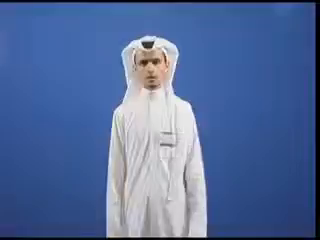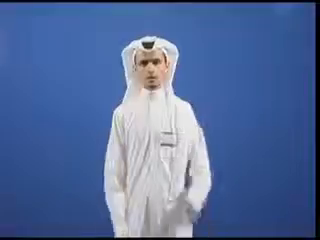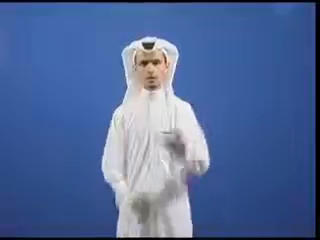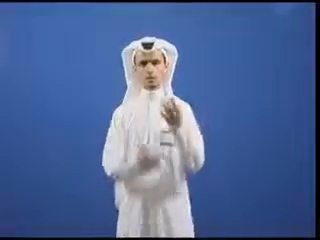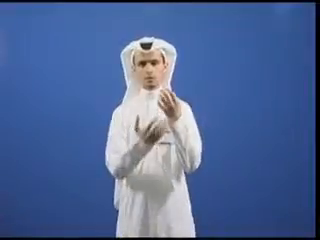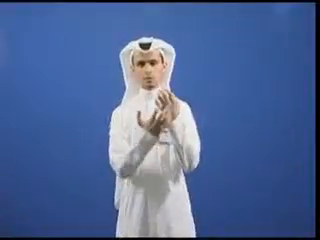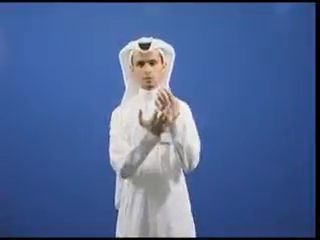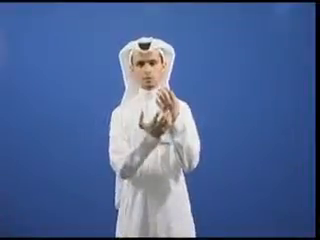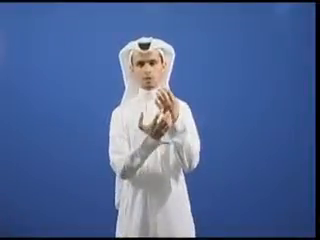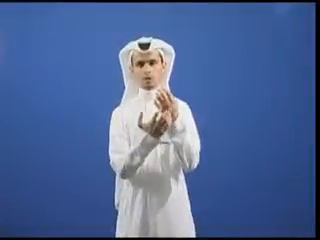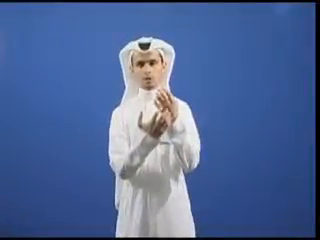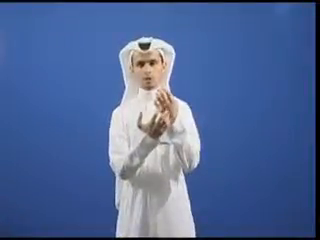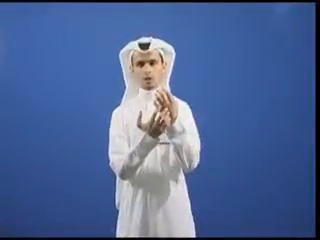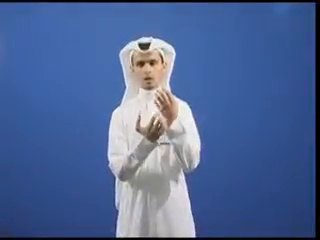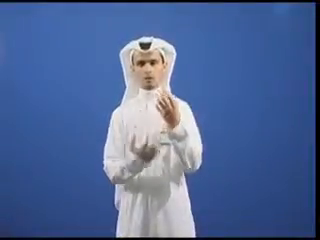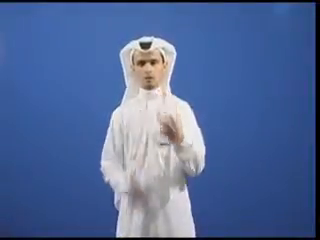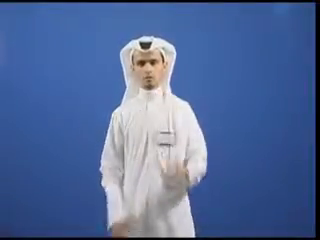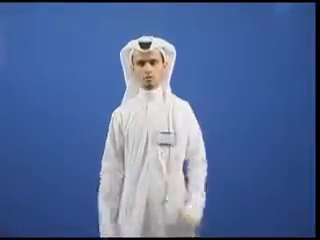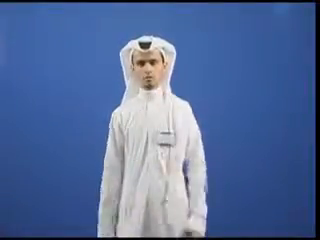برتقالي